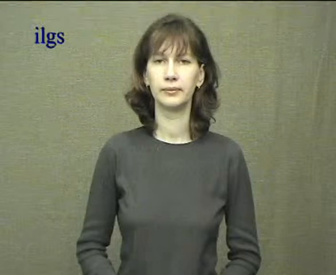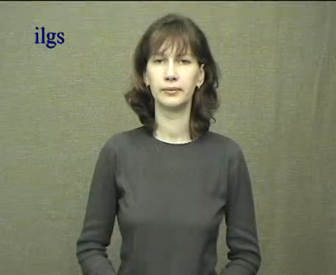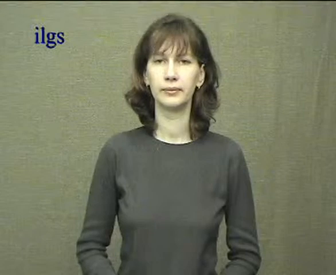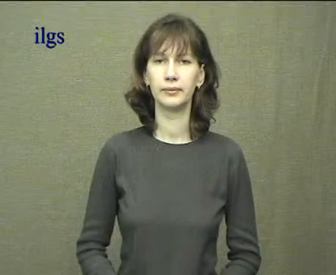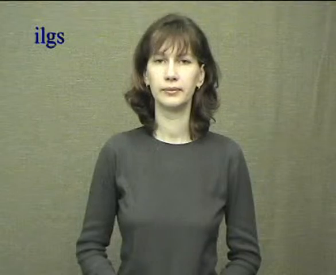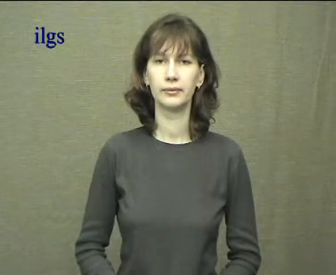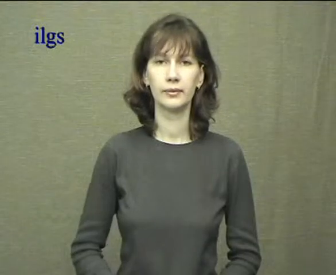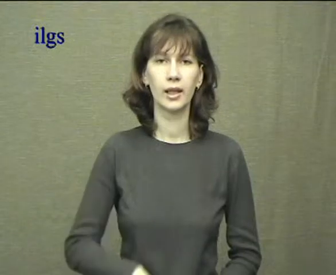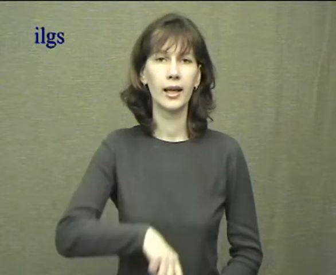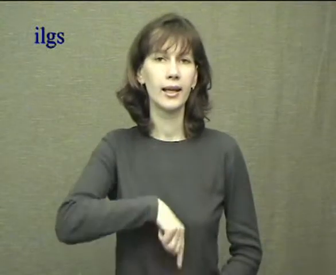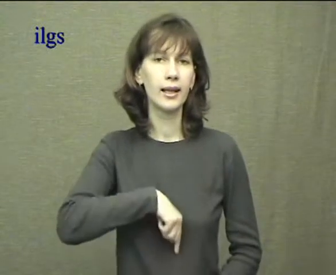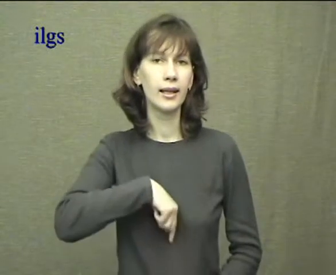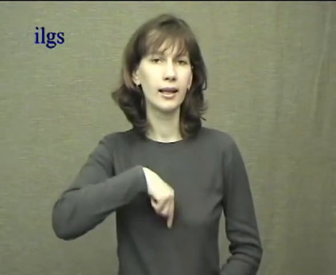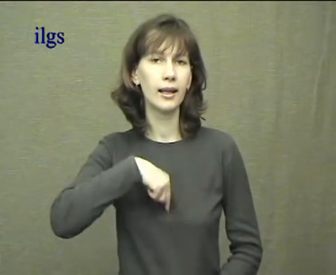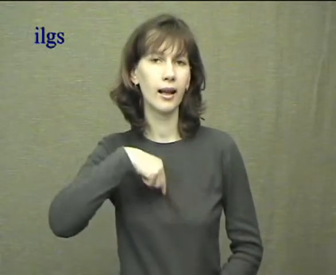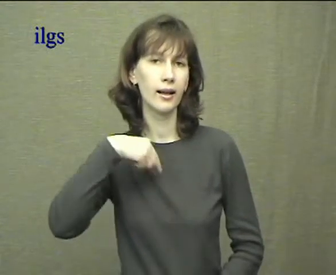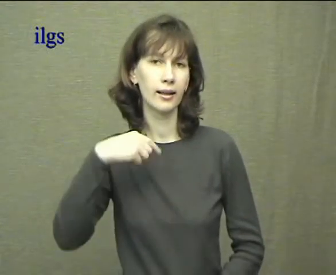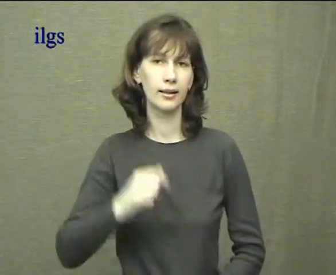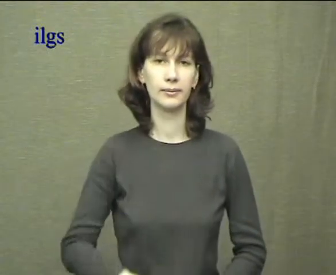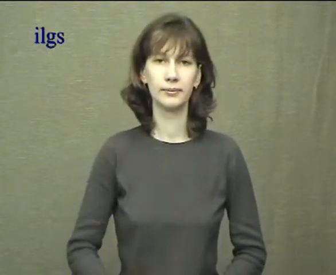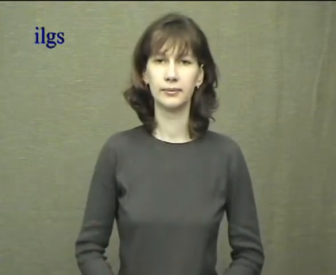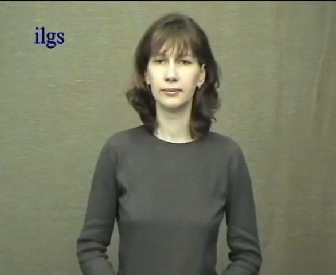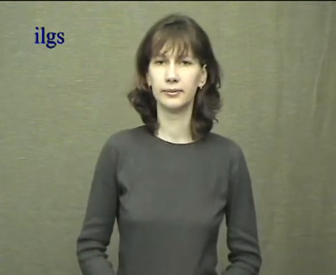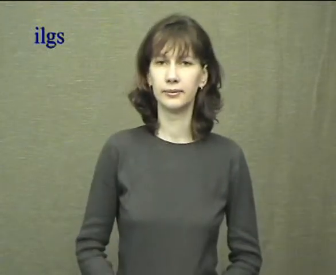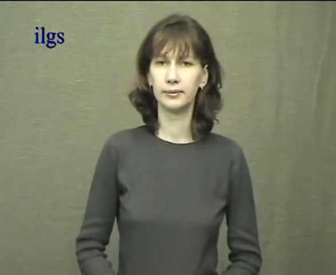ilgs